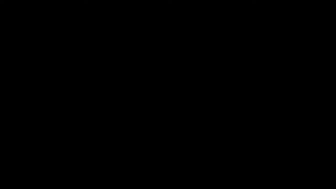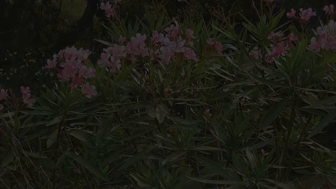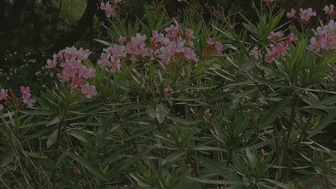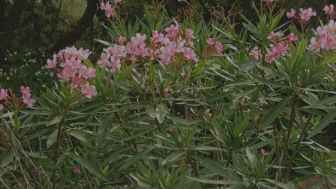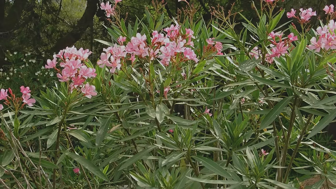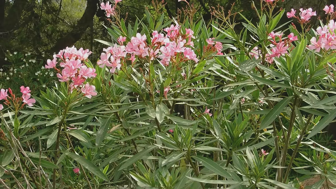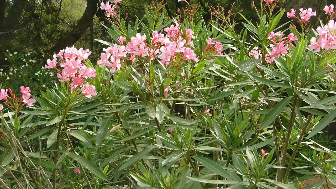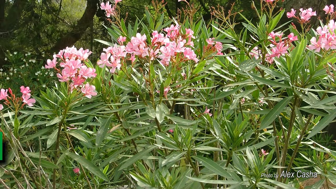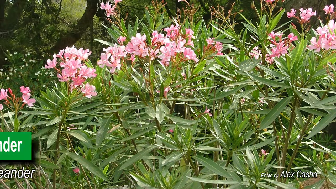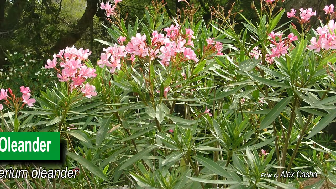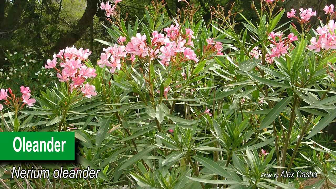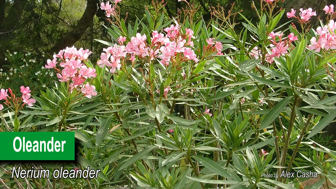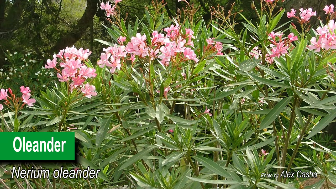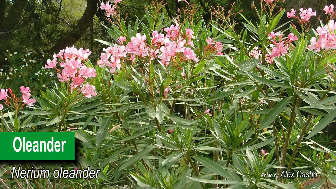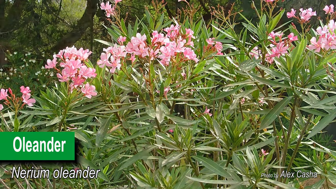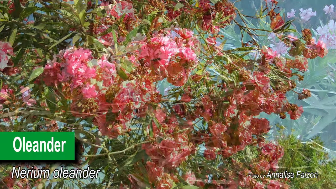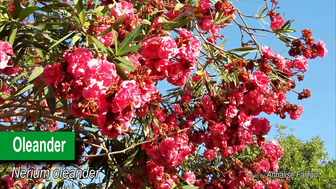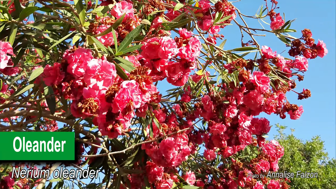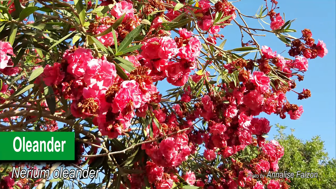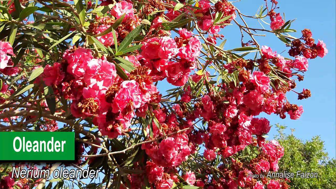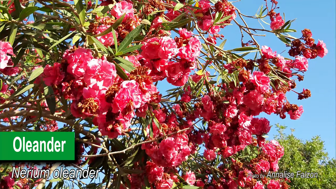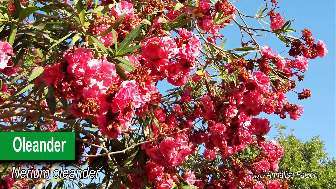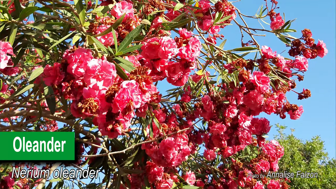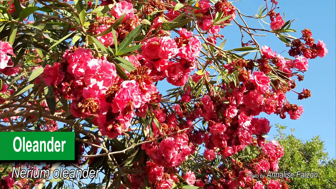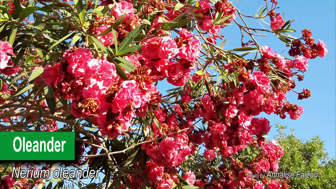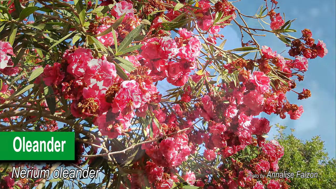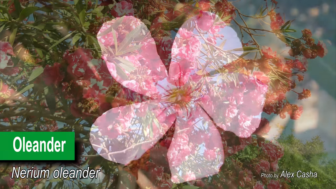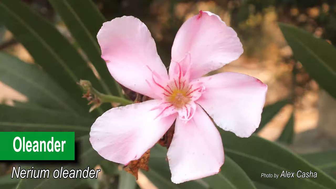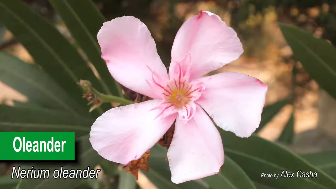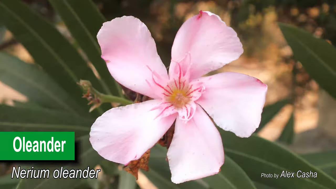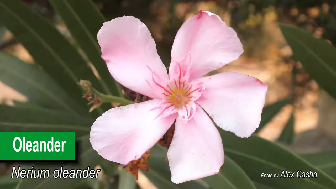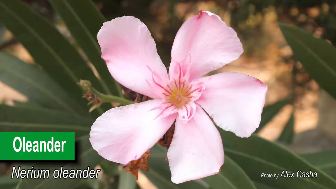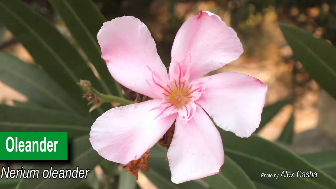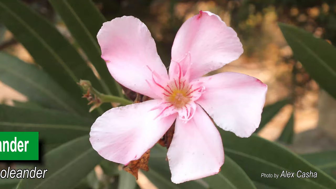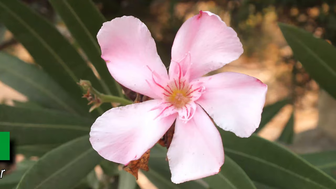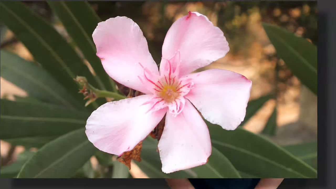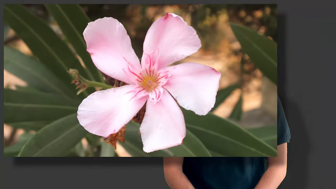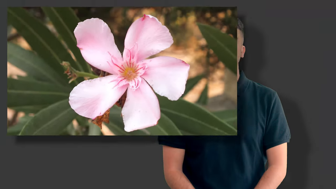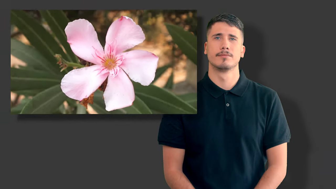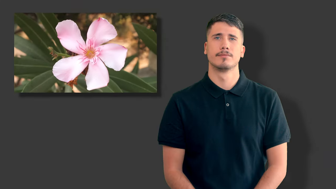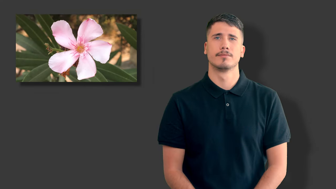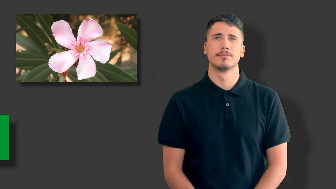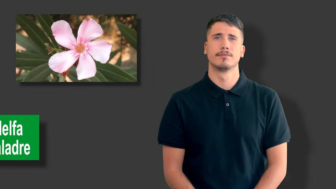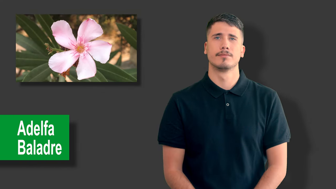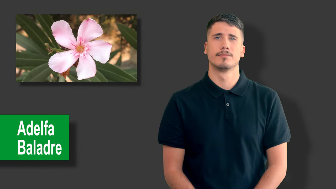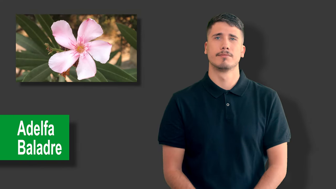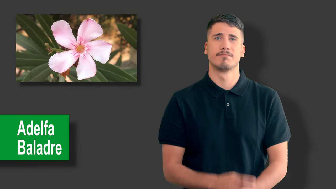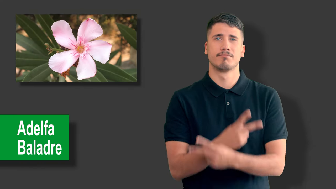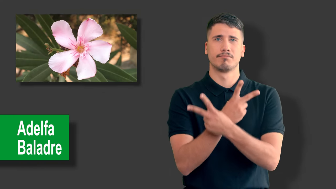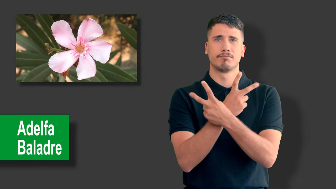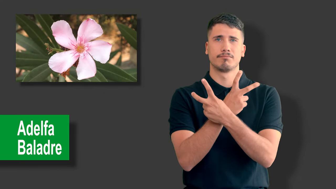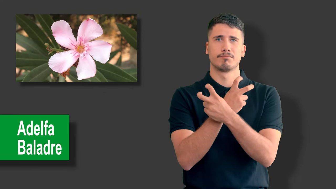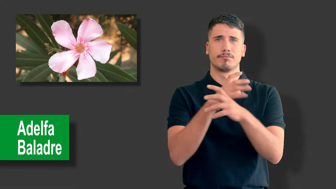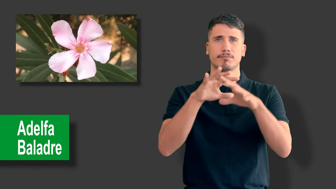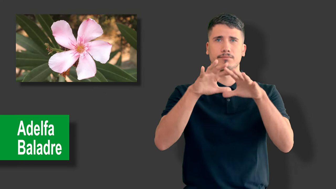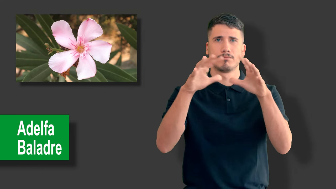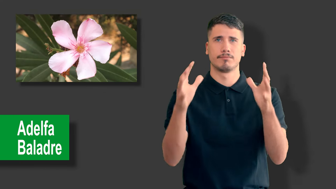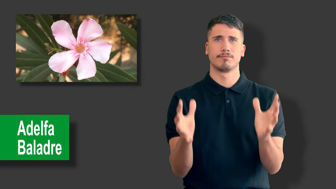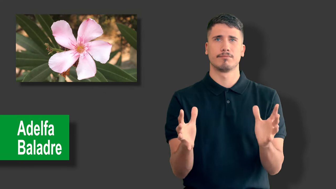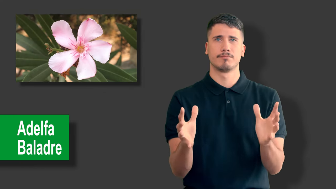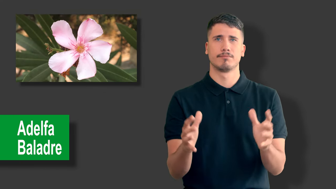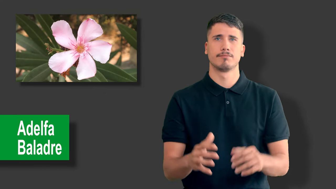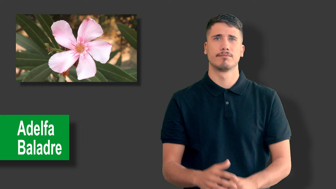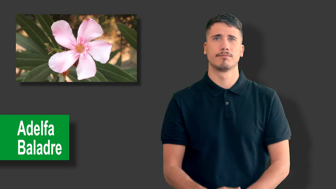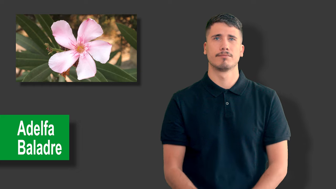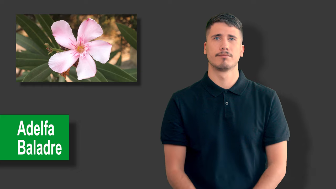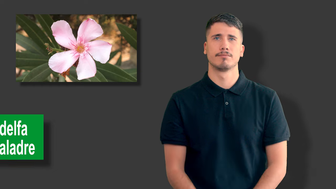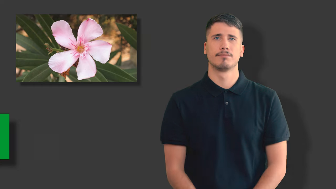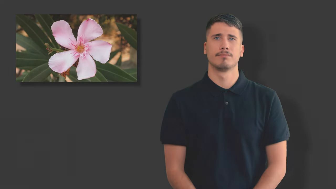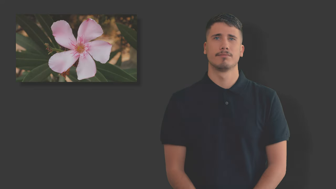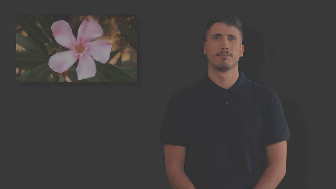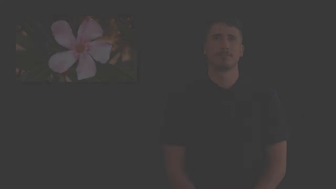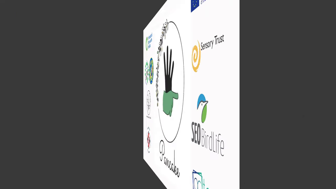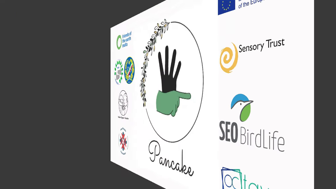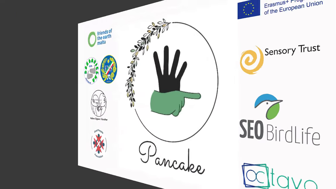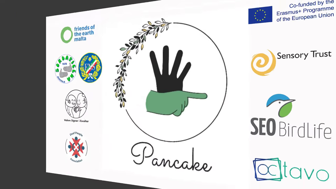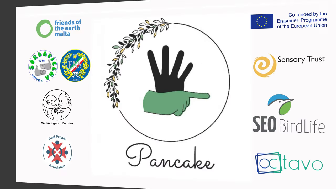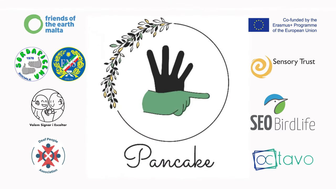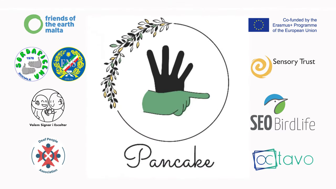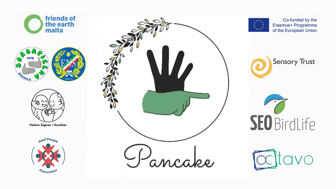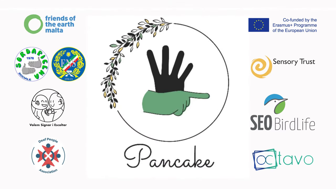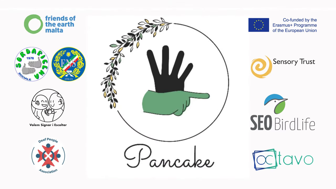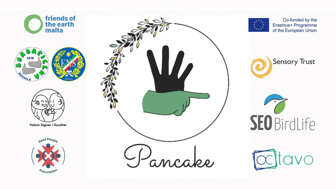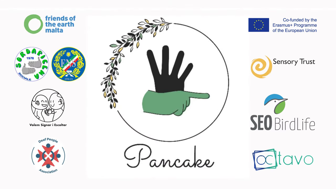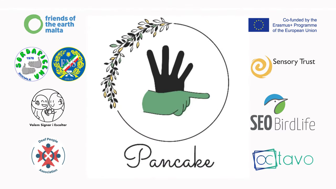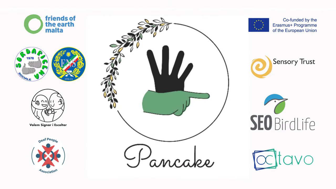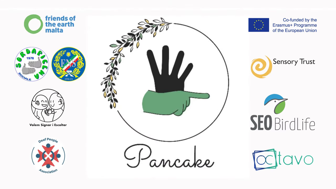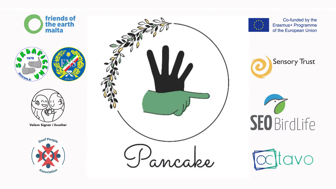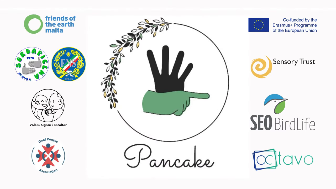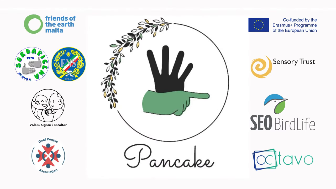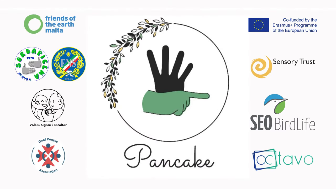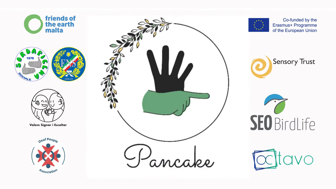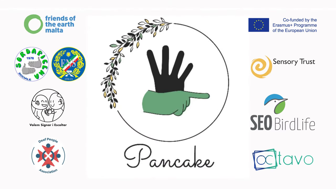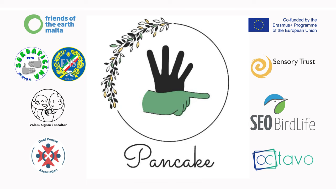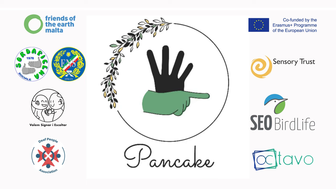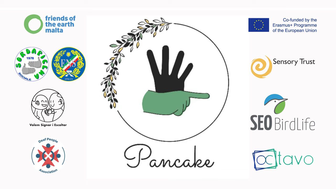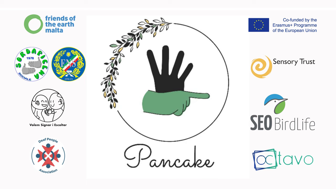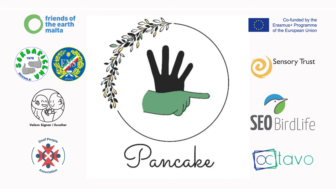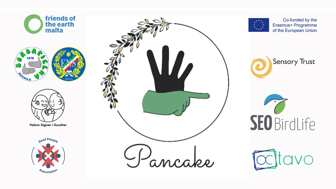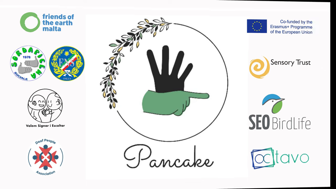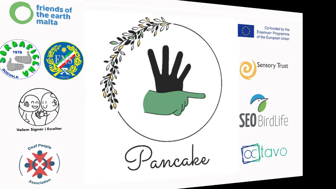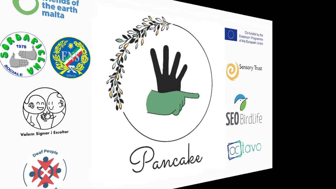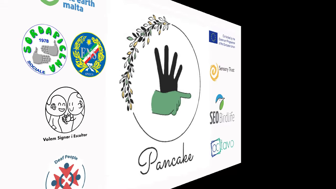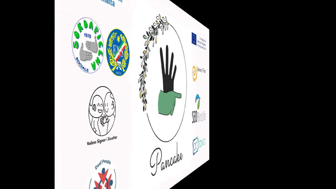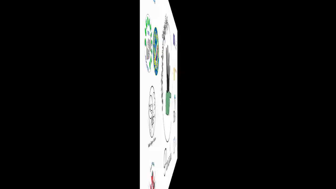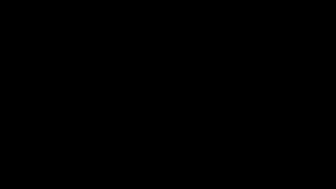Adelfa